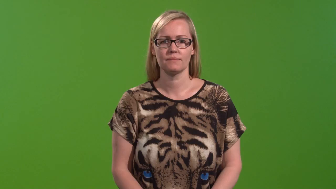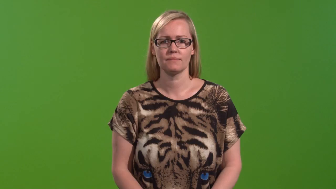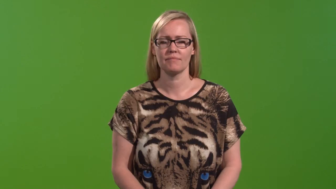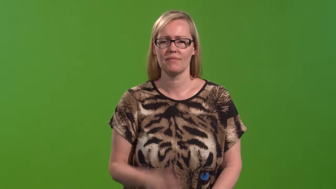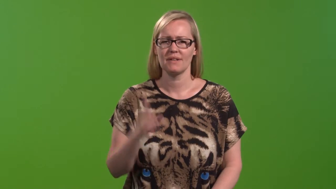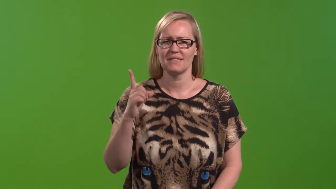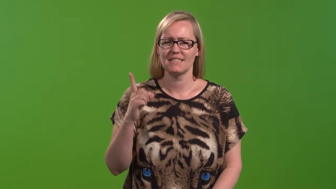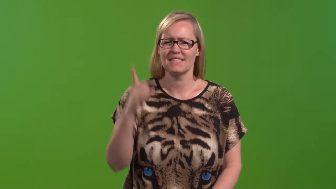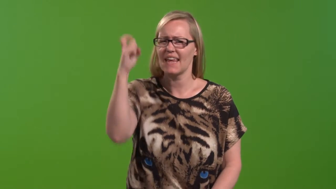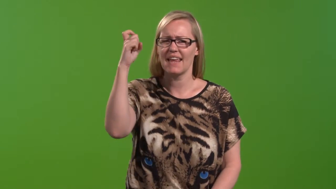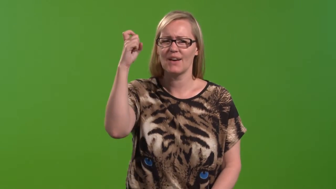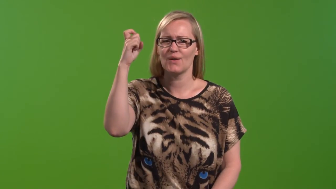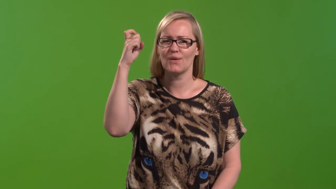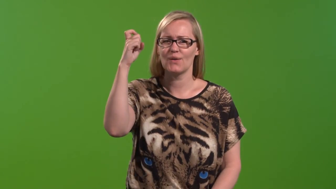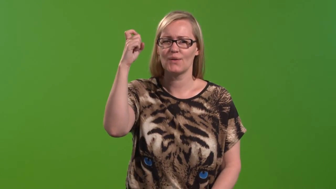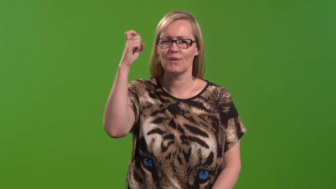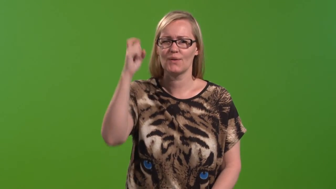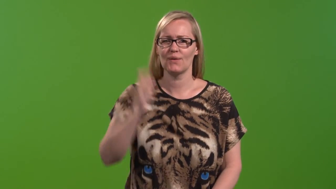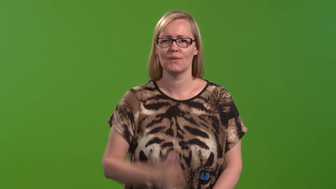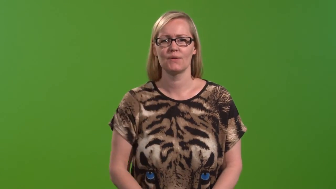sigur